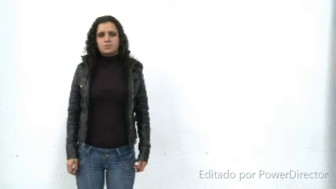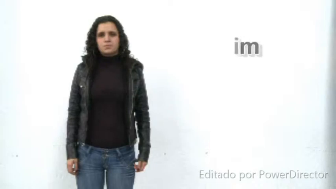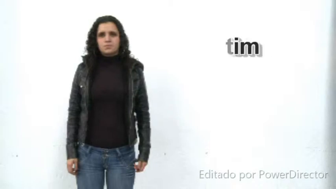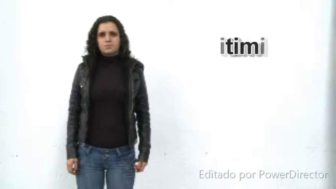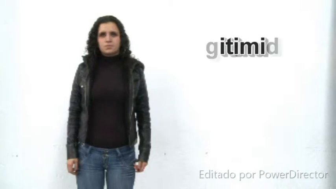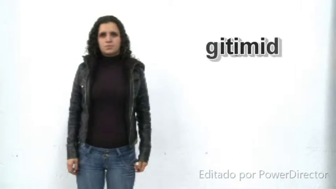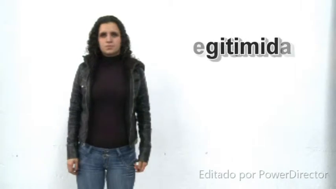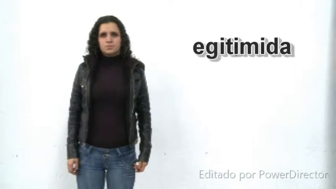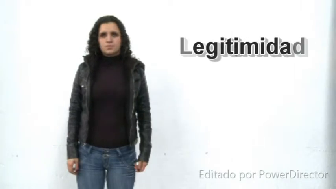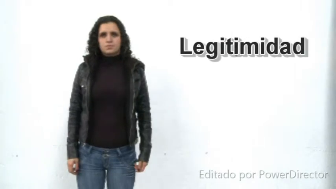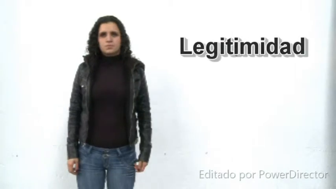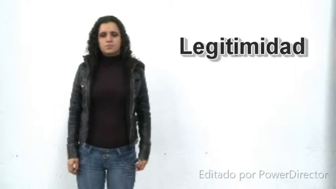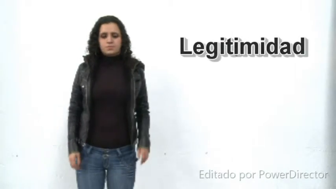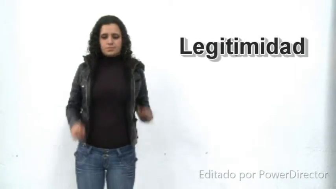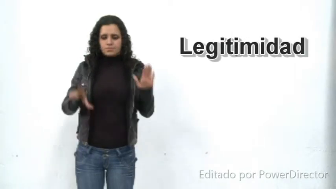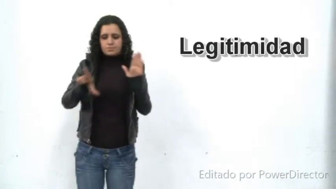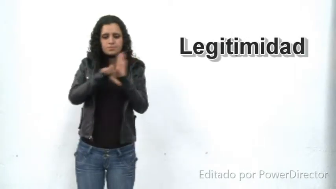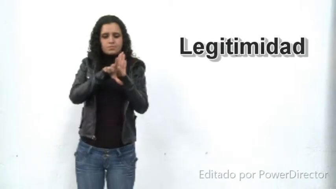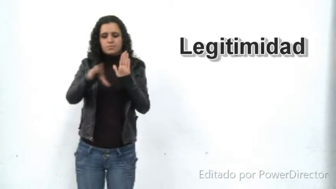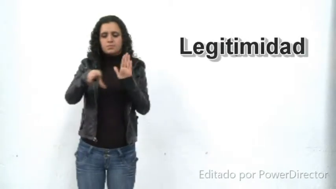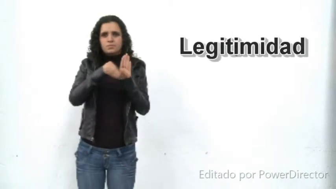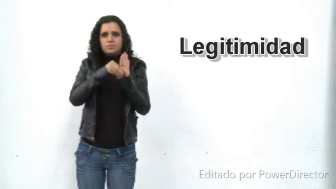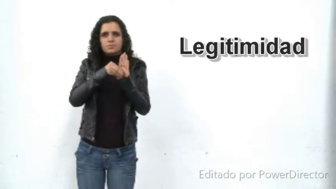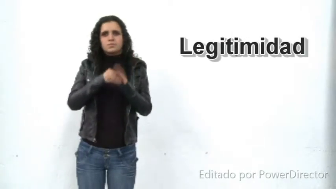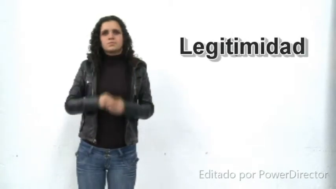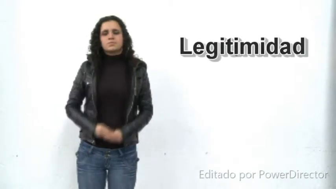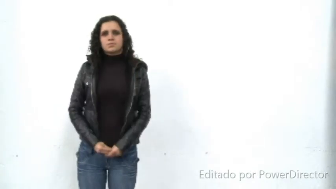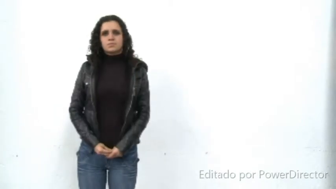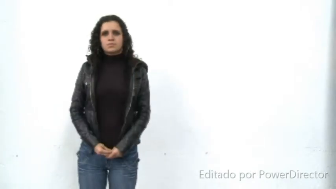Legitimidad